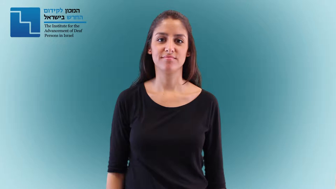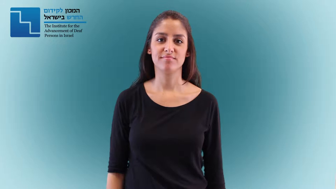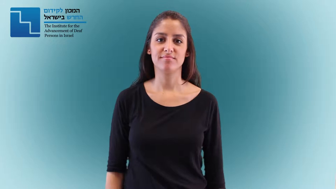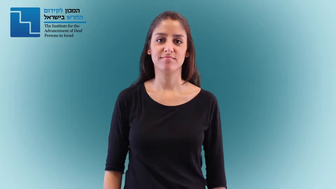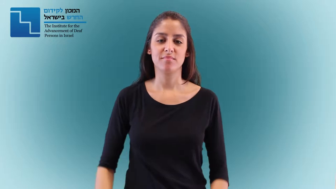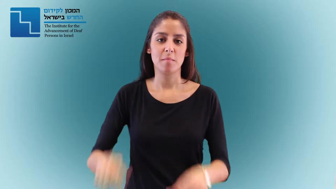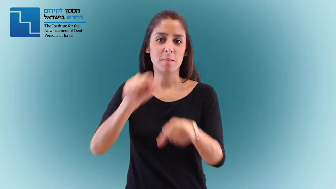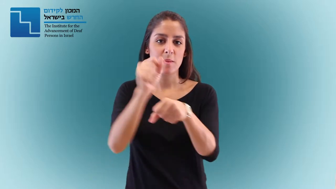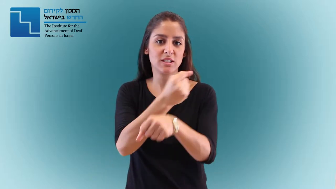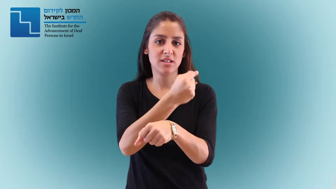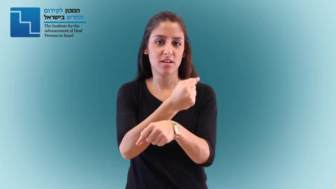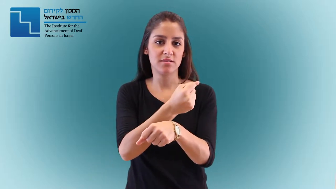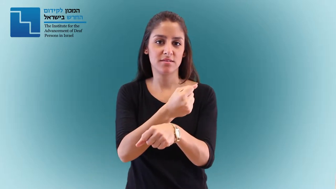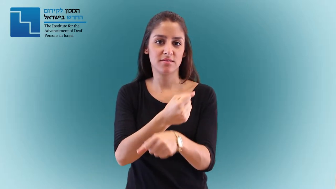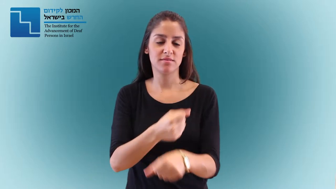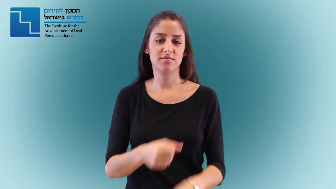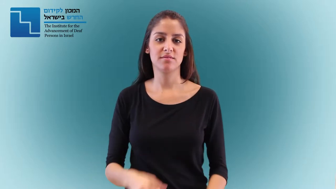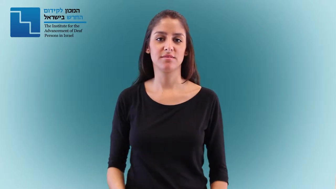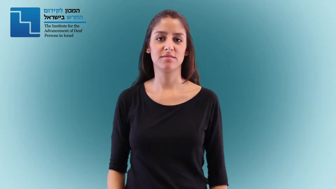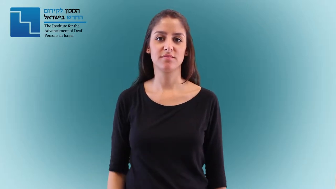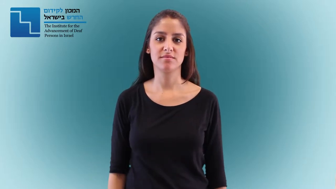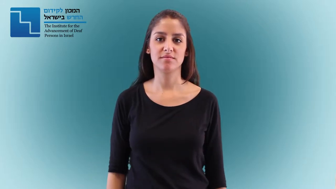מוצק